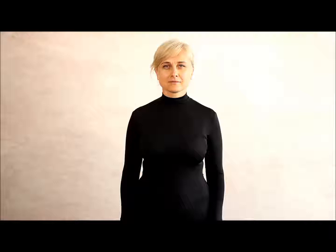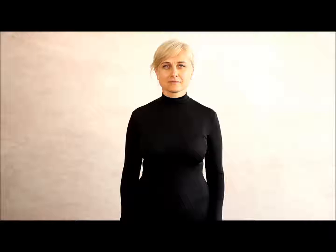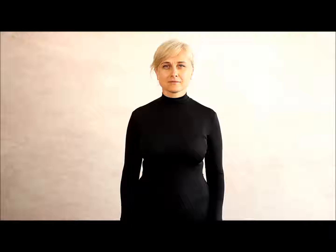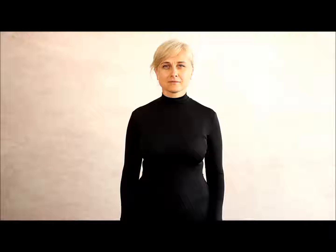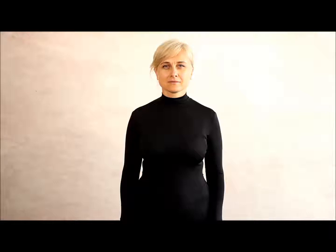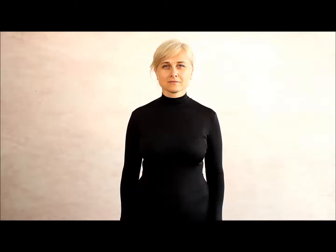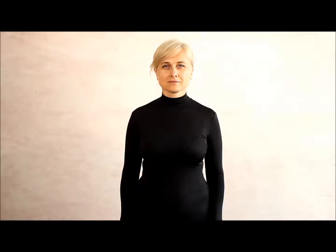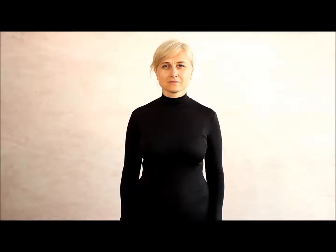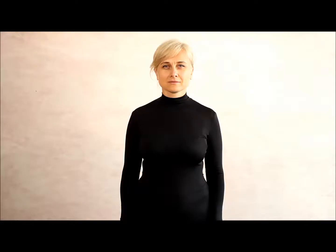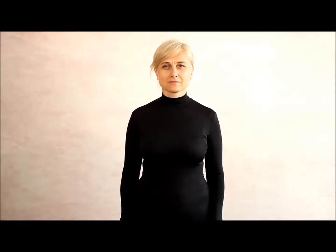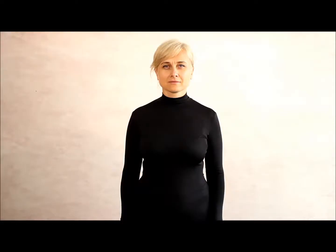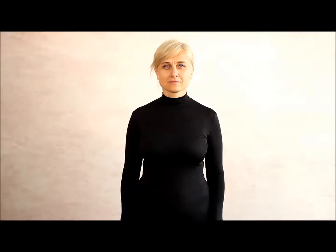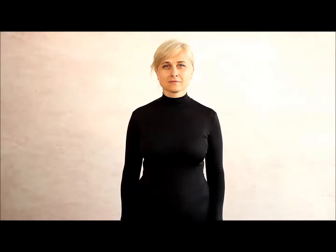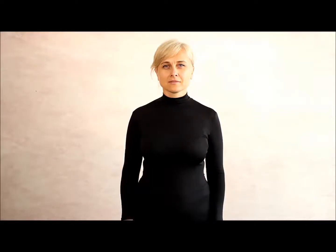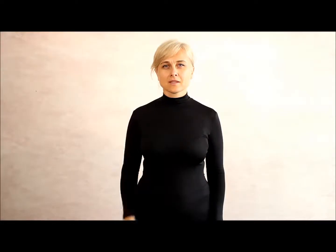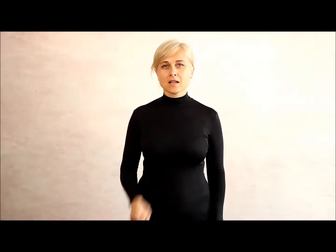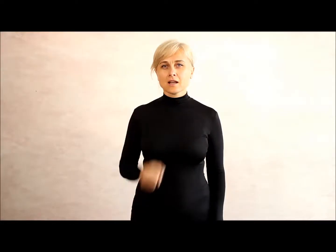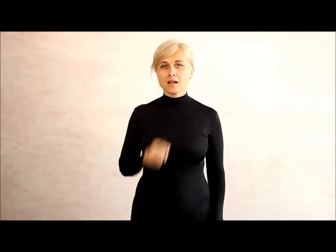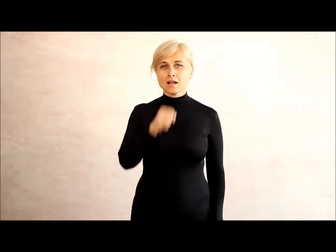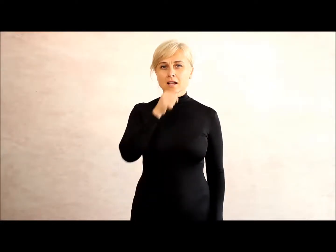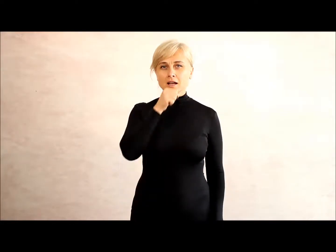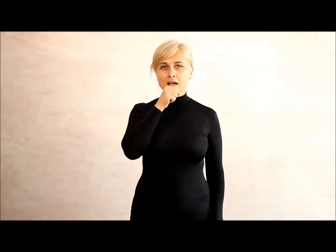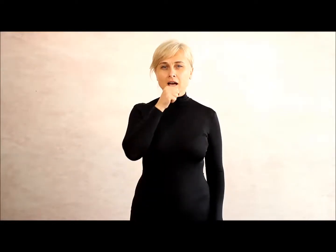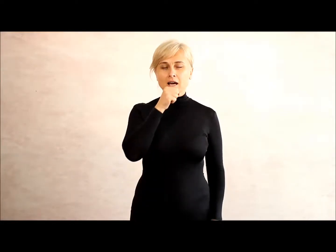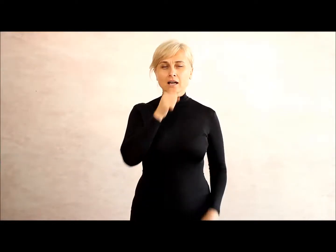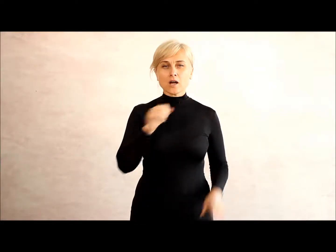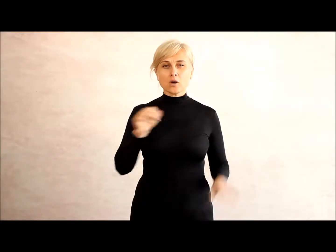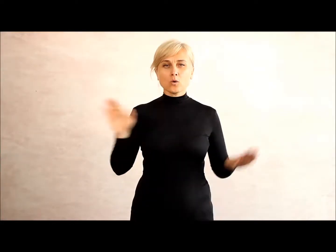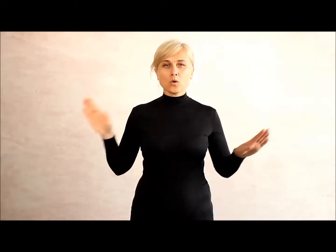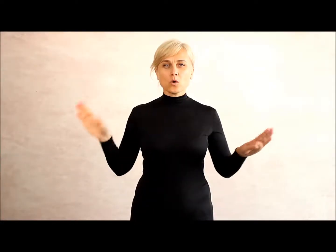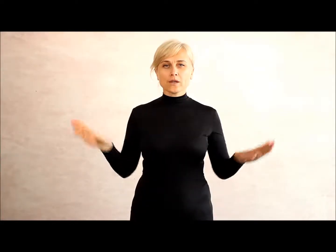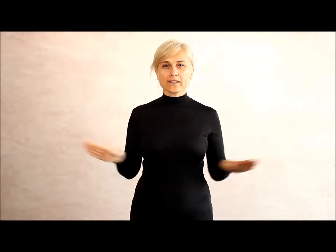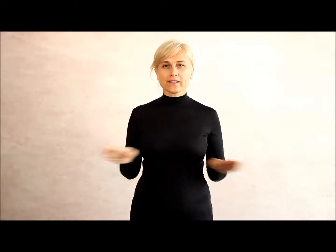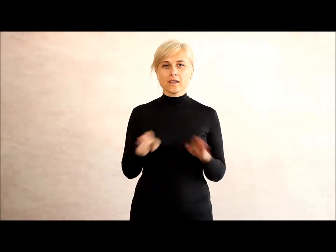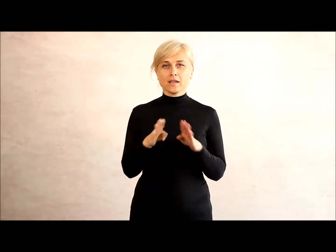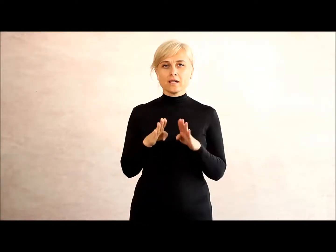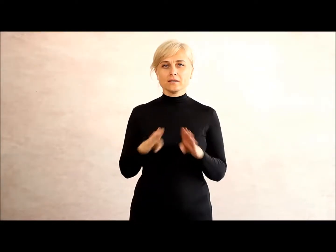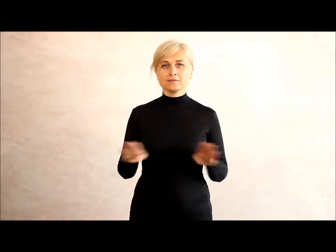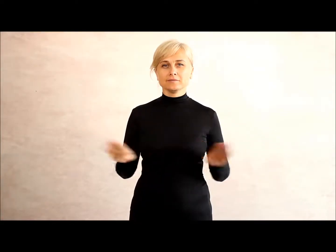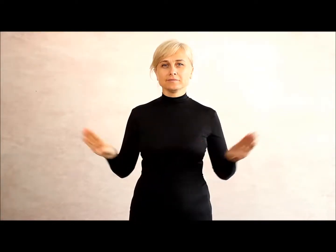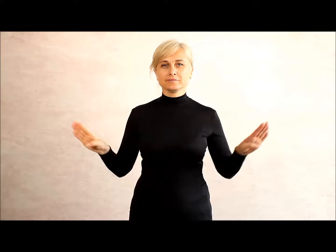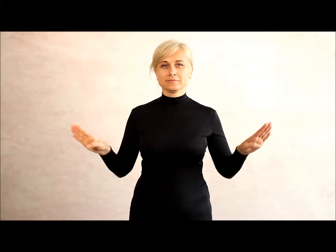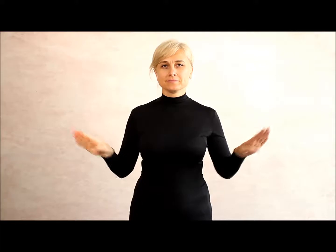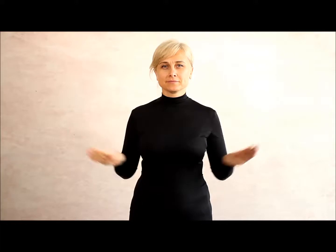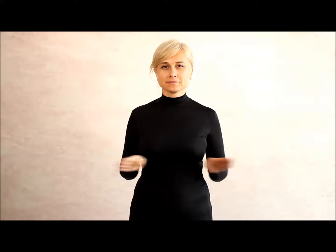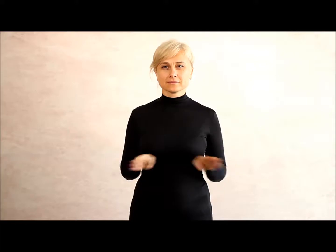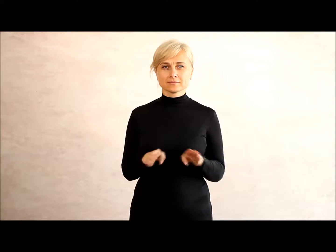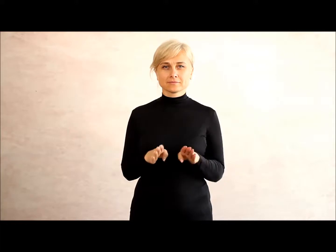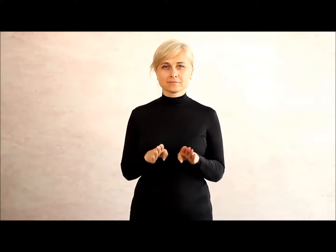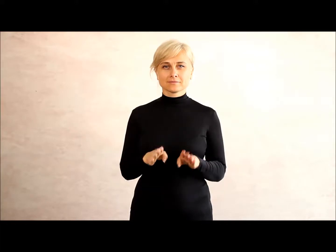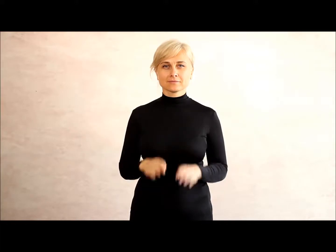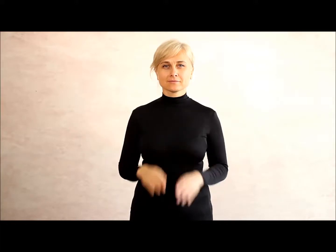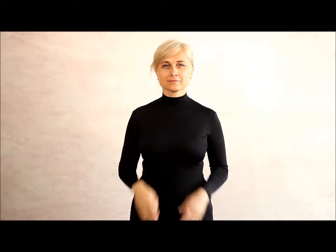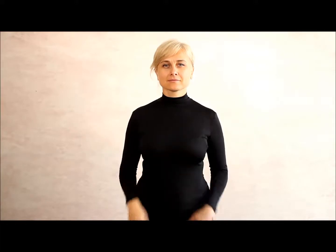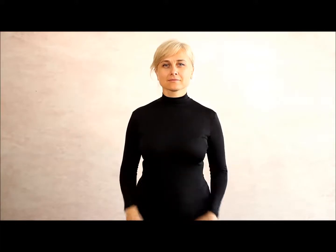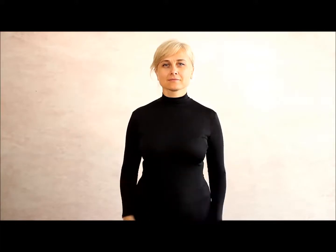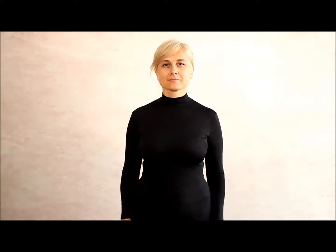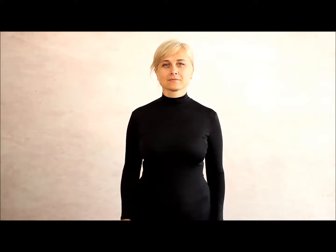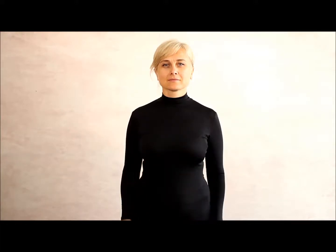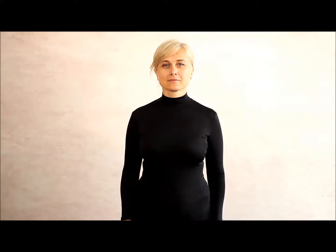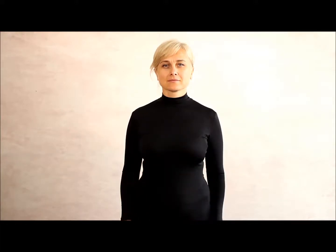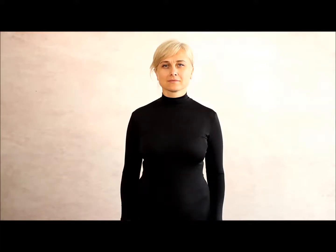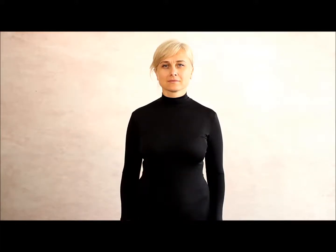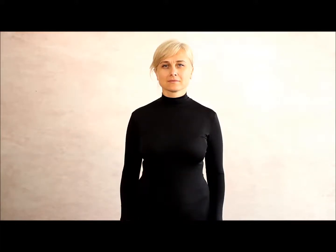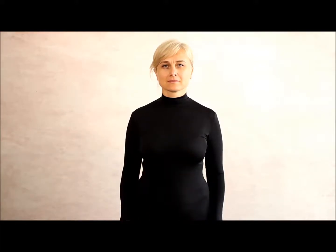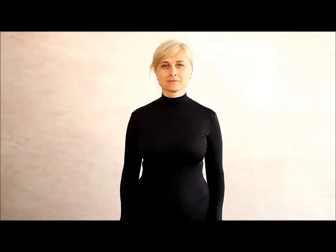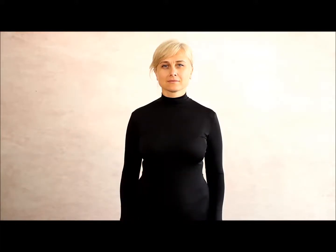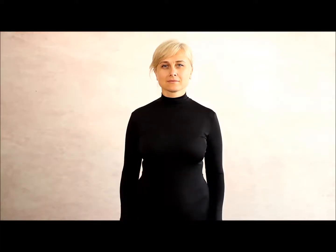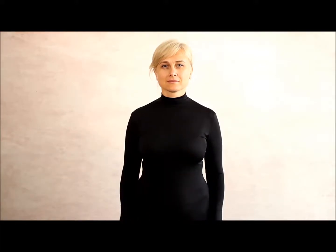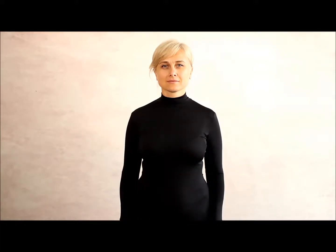Karaoke